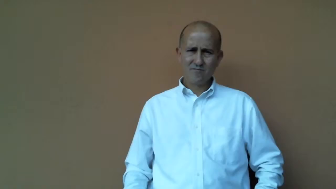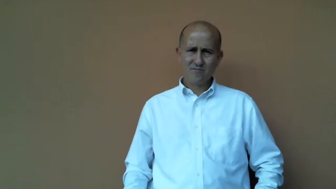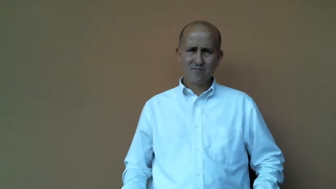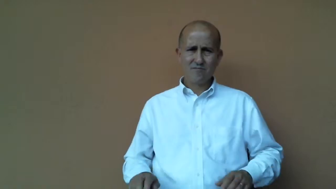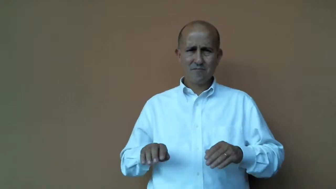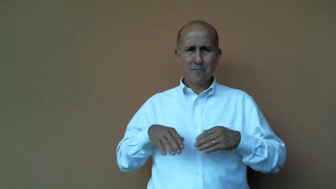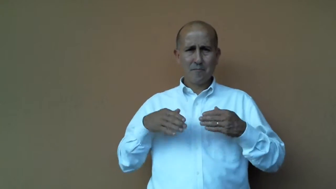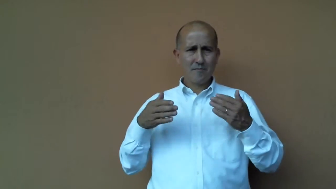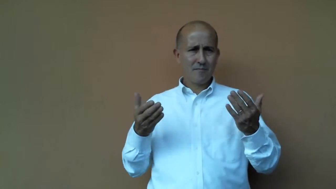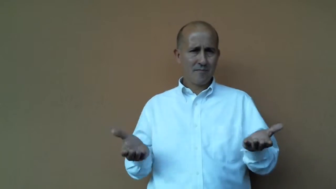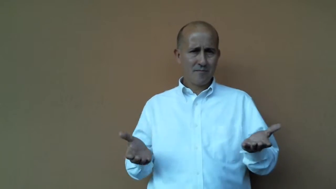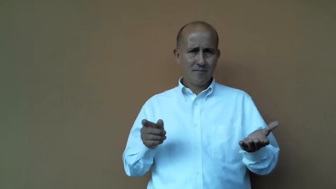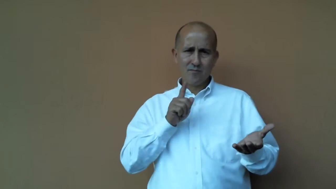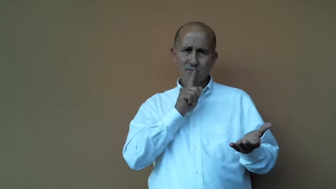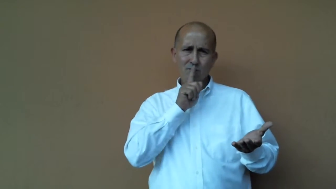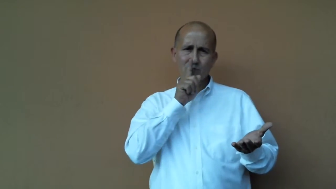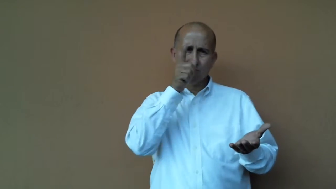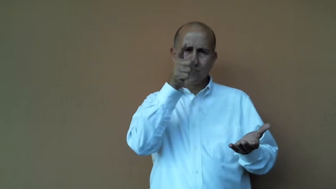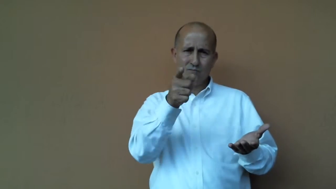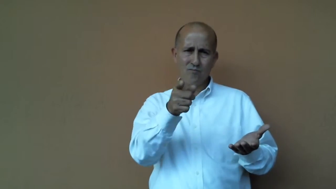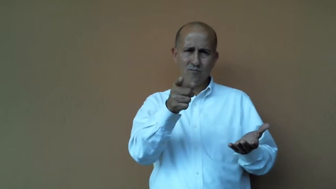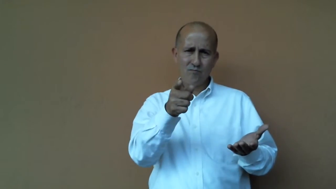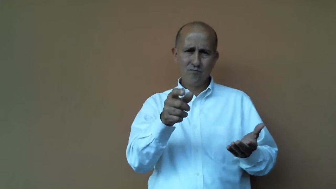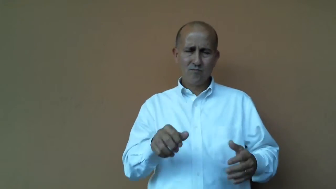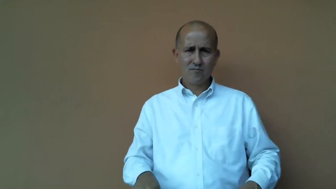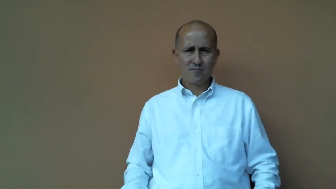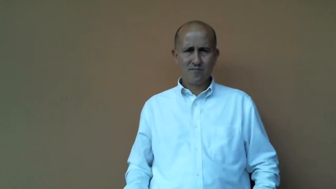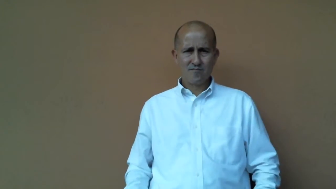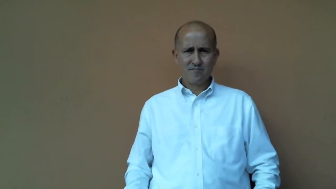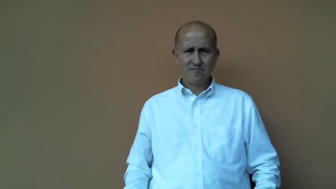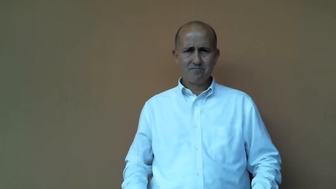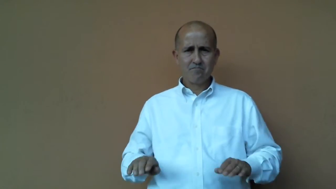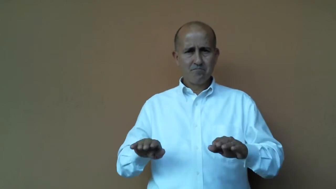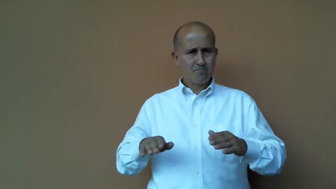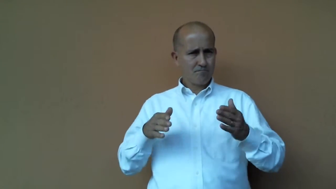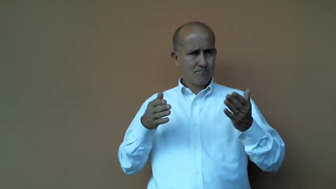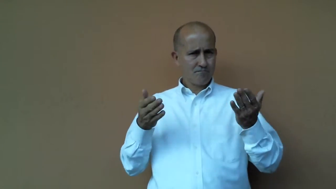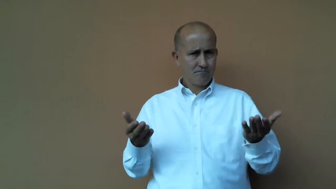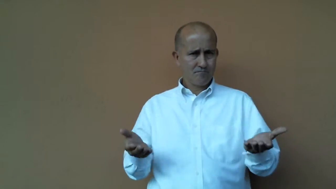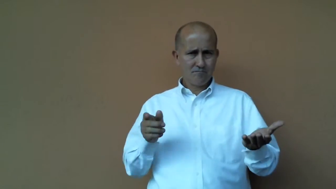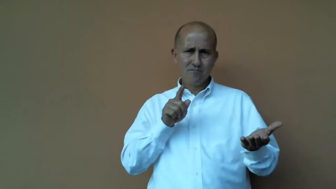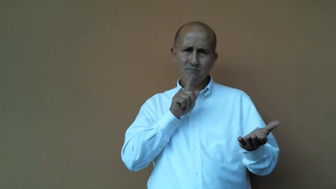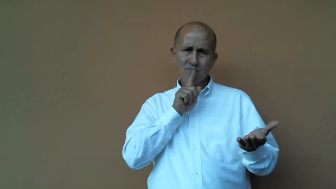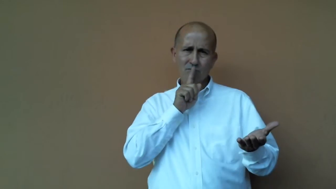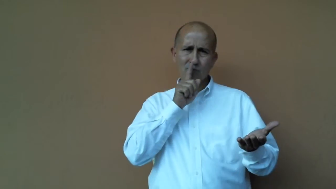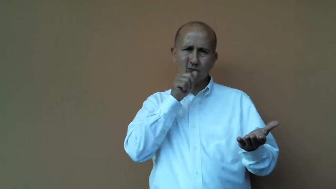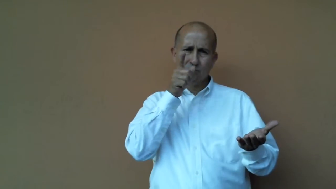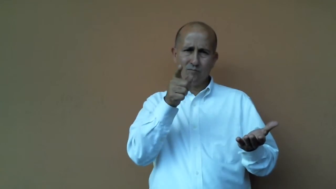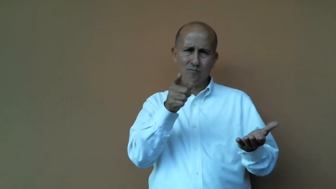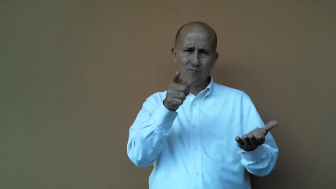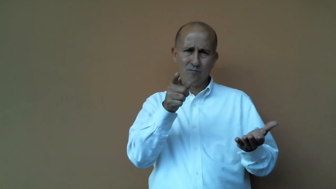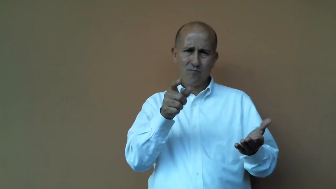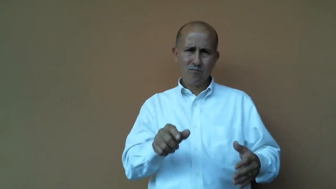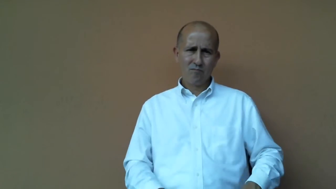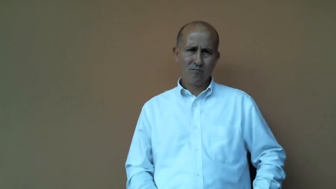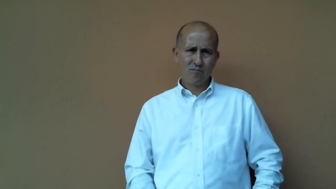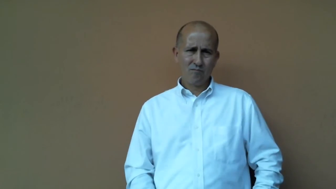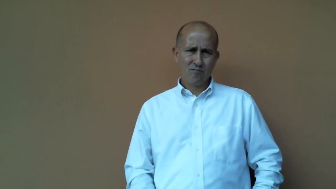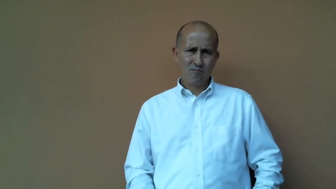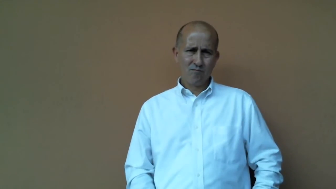en realidad